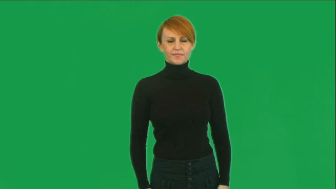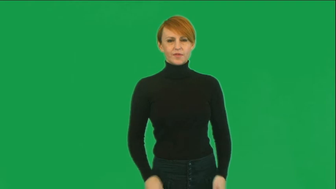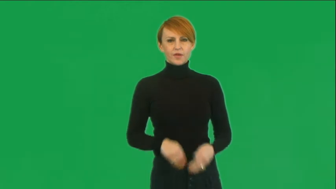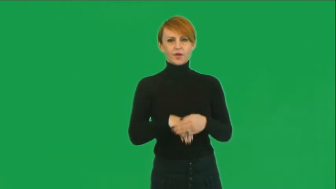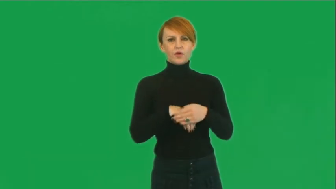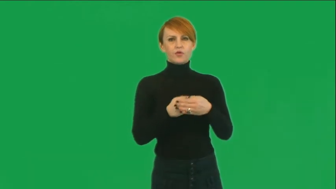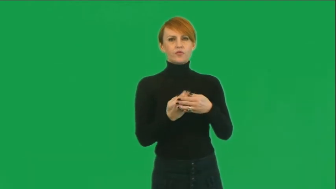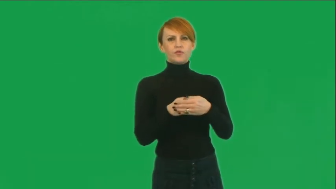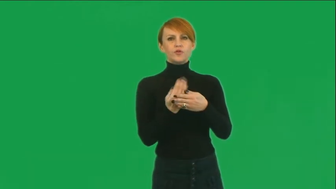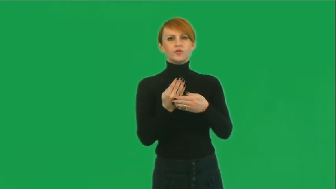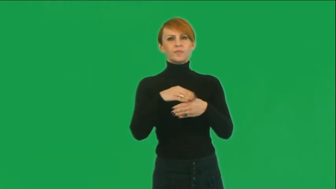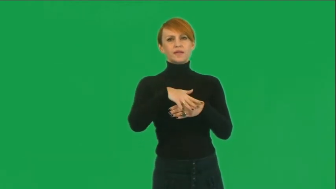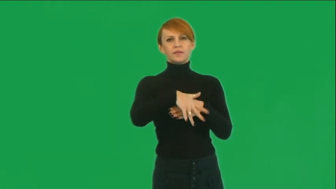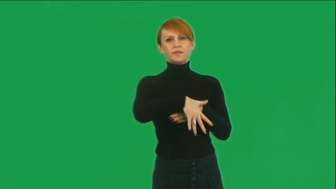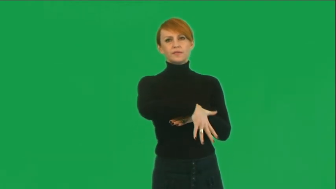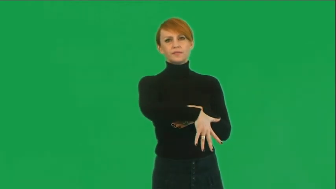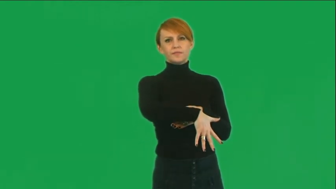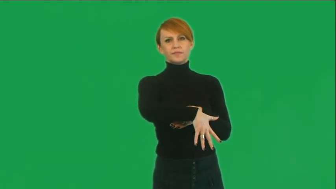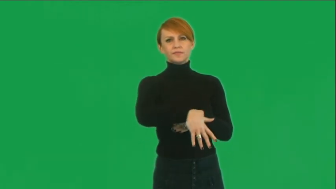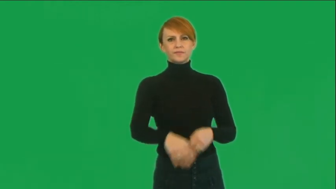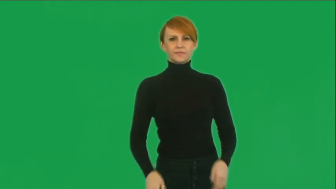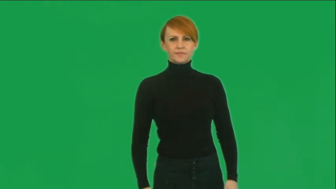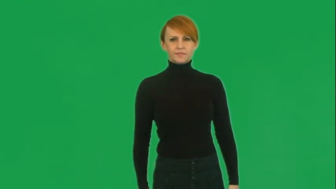wodospad